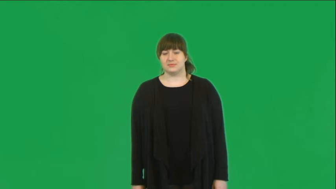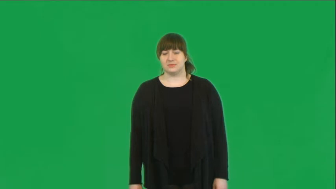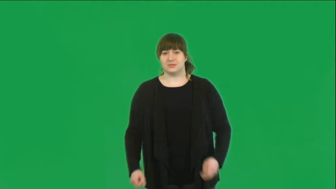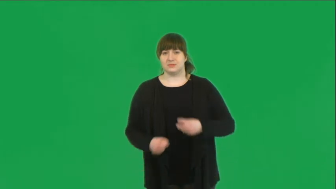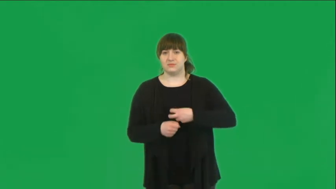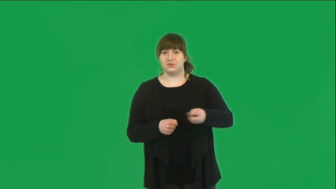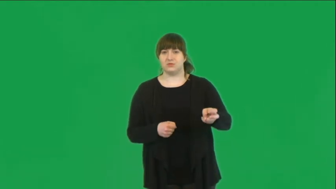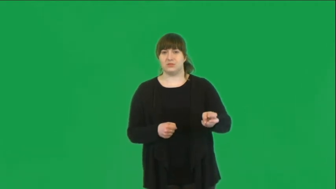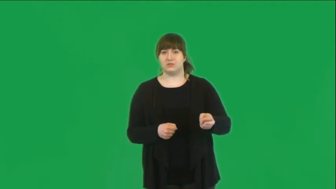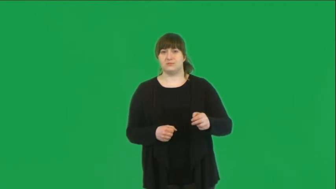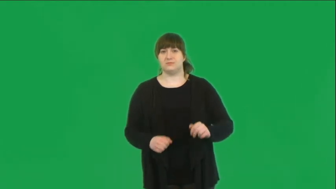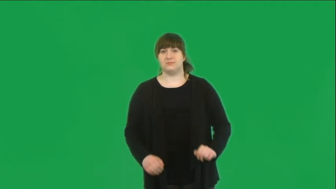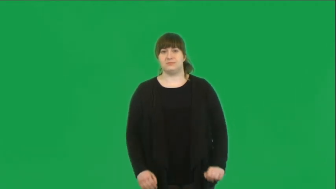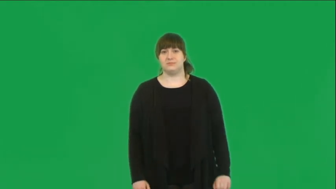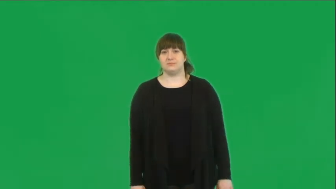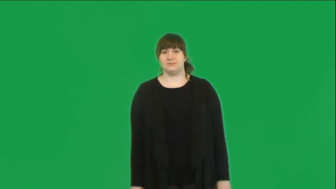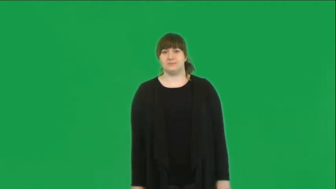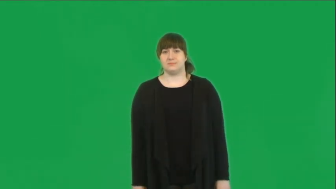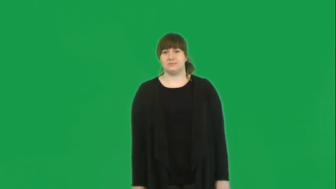wyrzucać